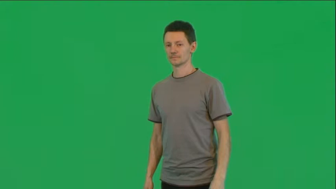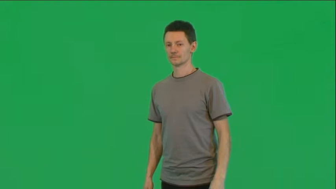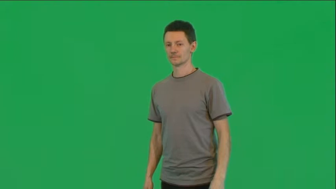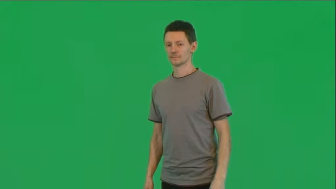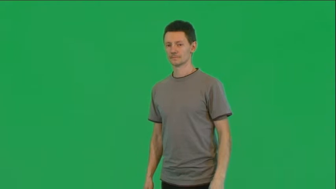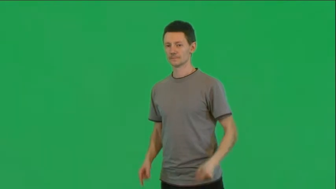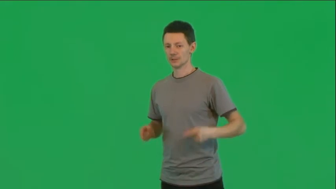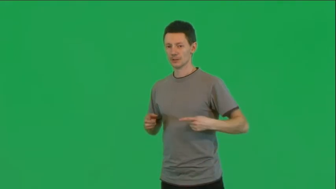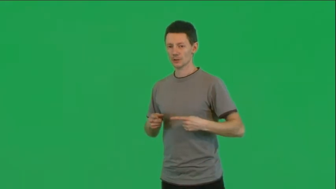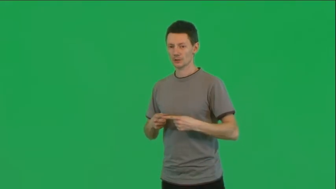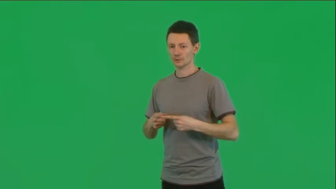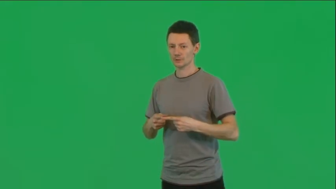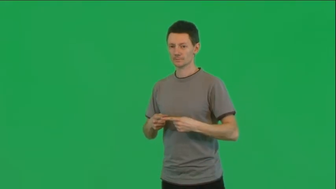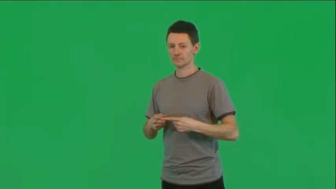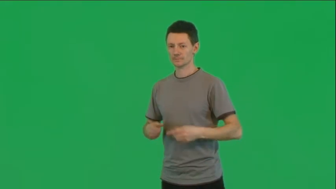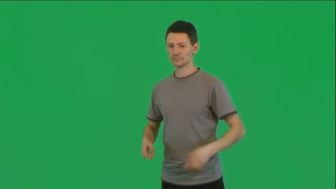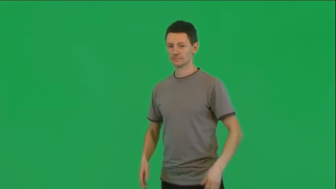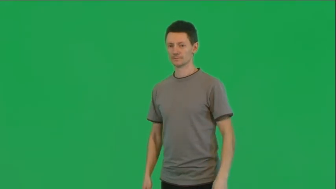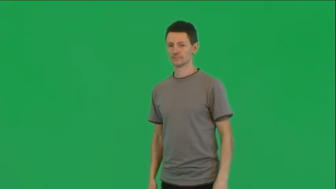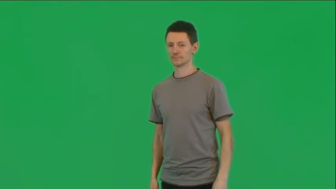kąt